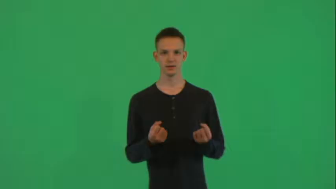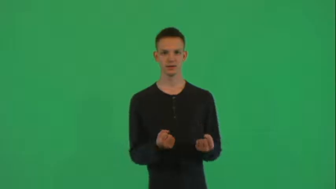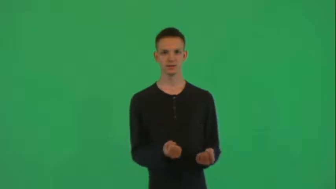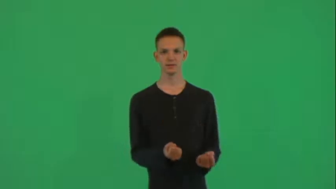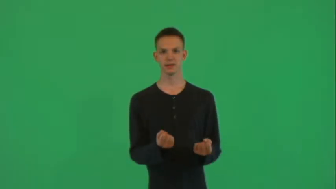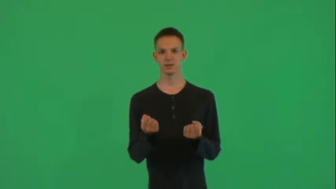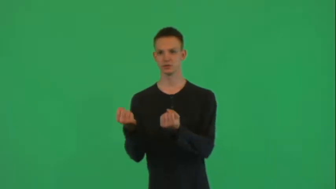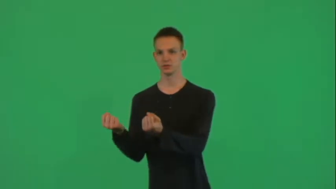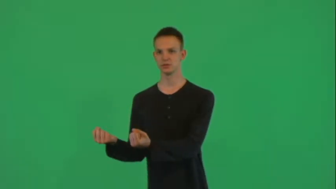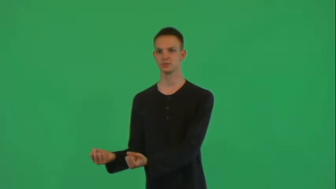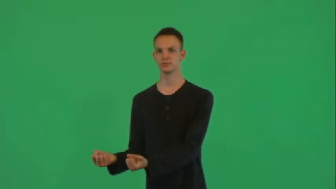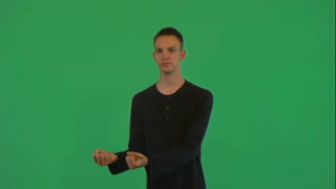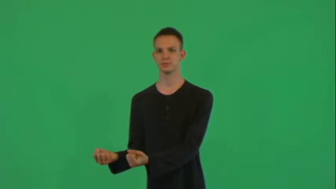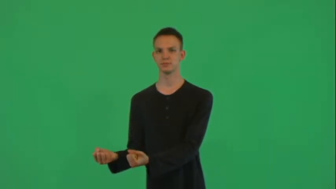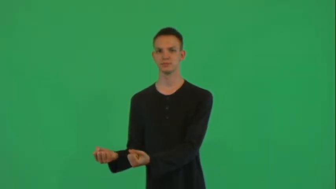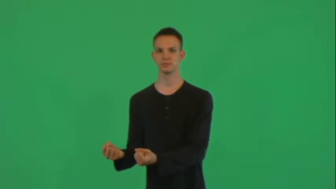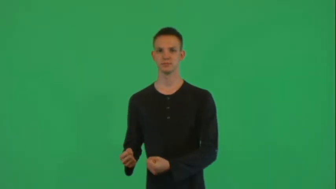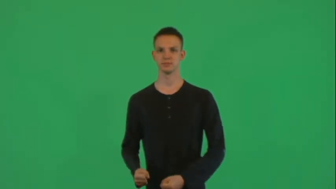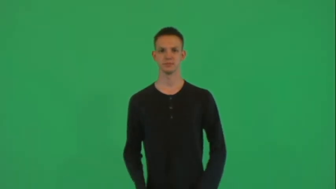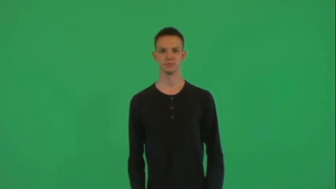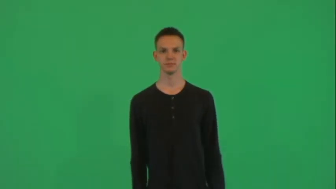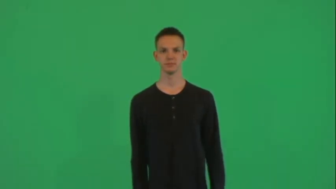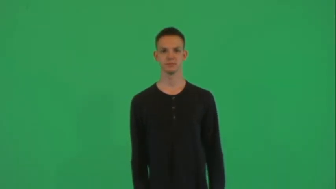zanosić